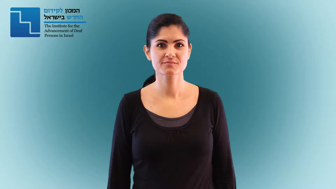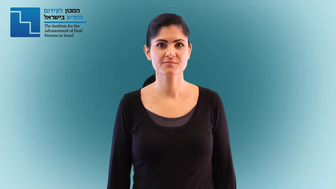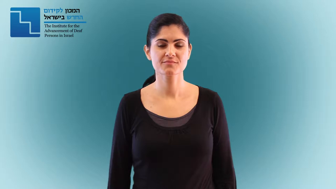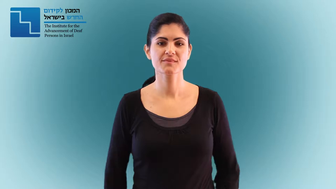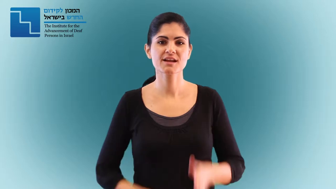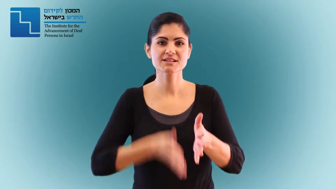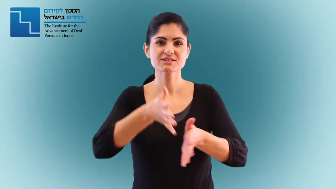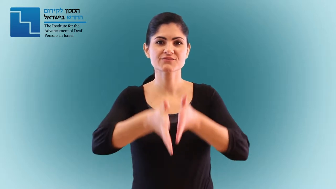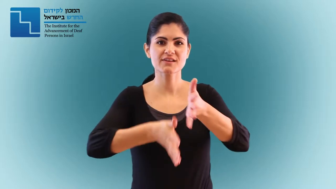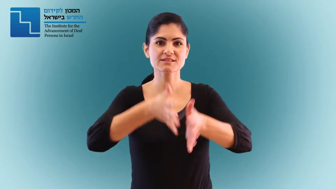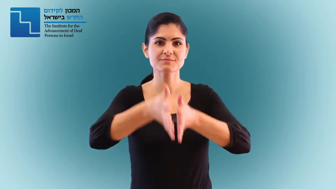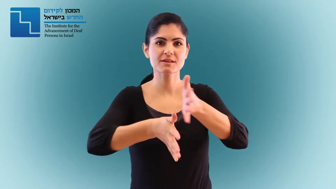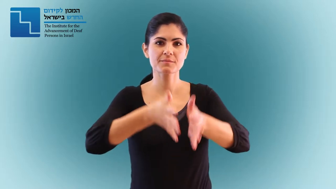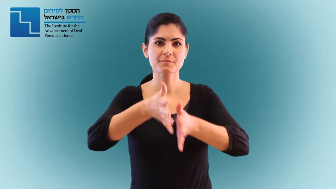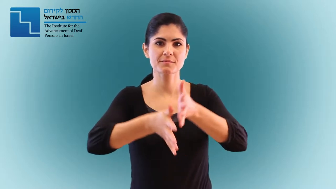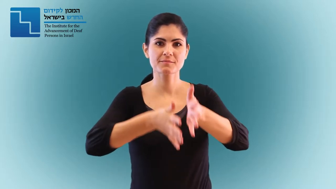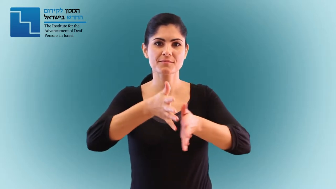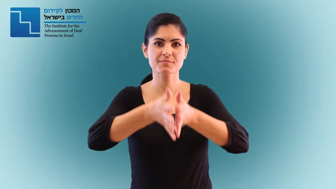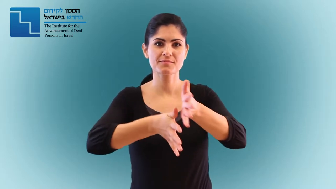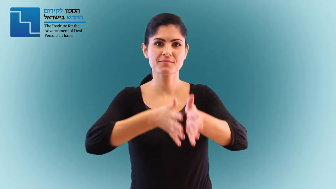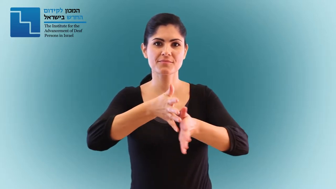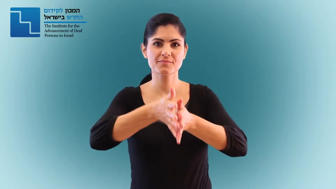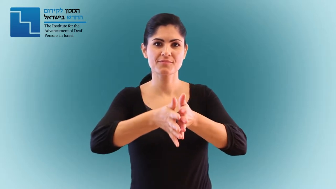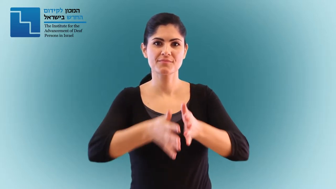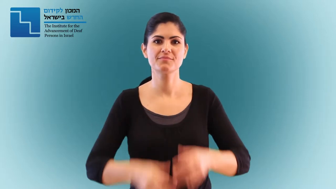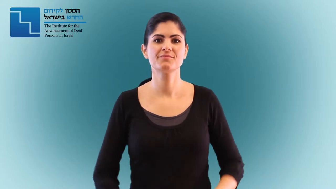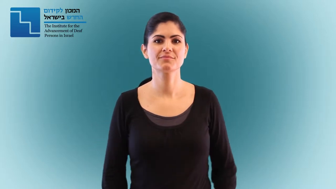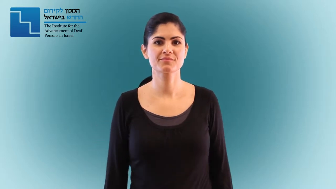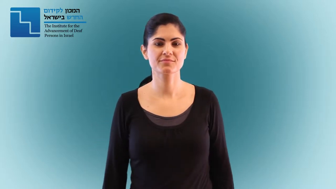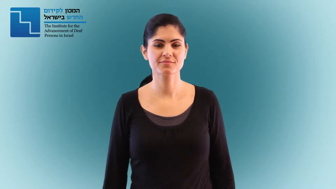שפת הסימנים הישראלית